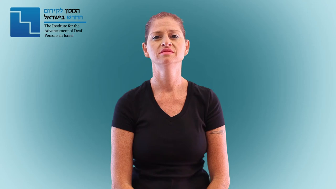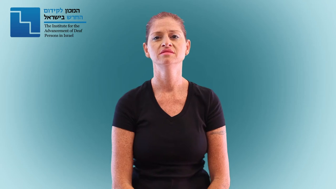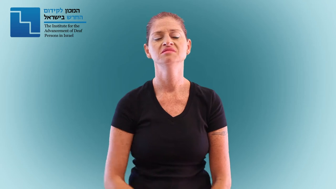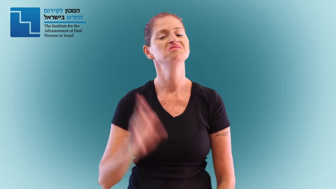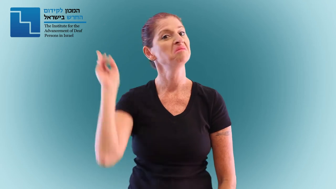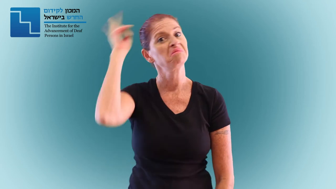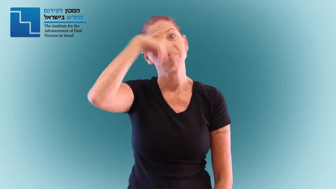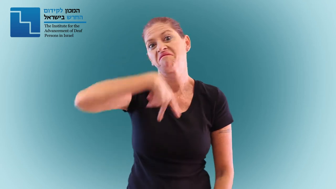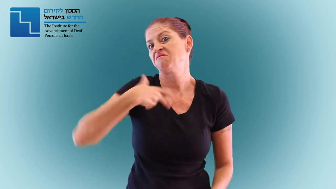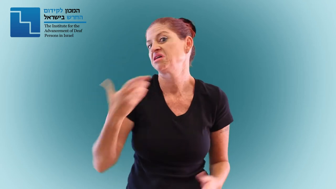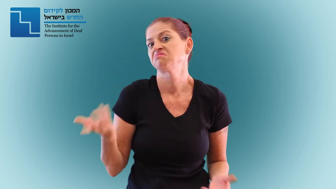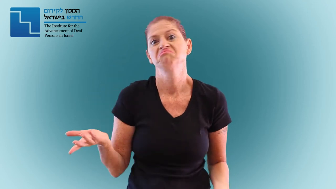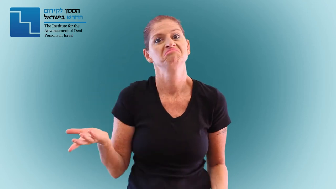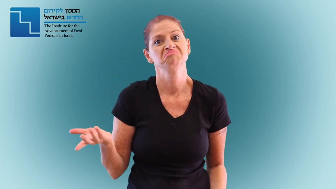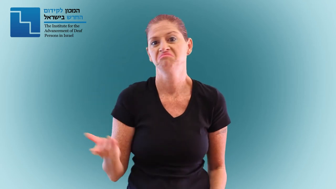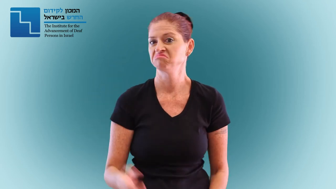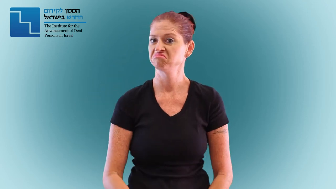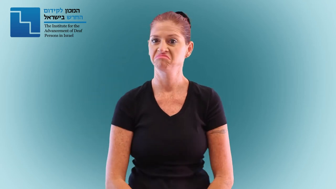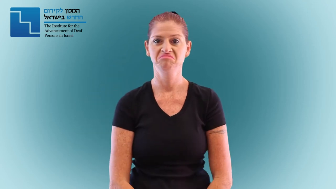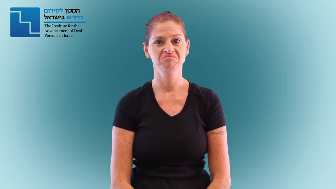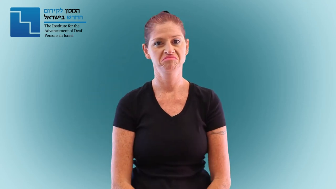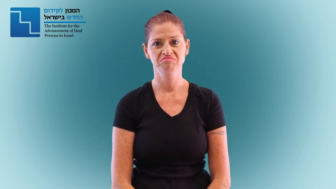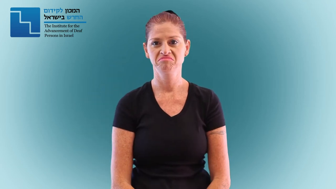לא מבין